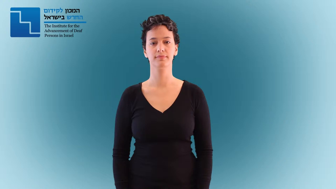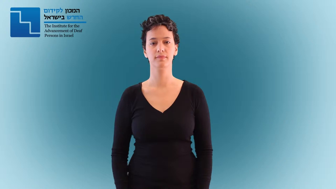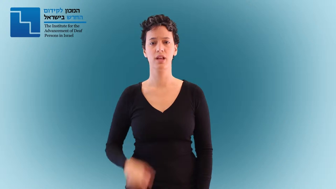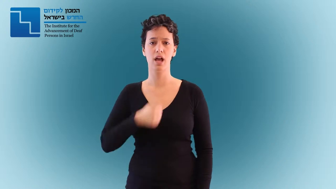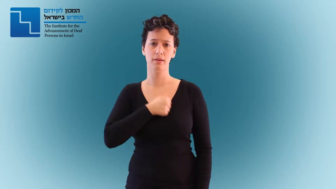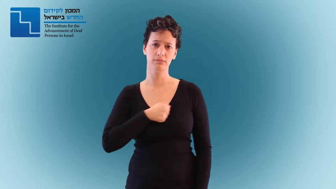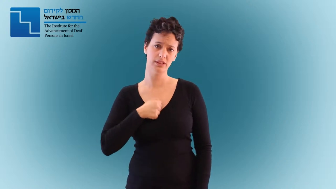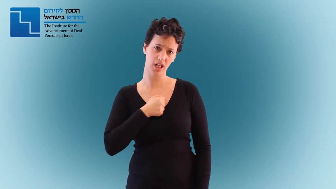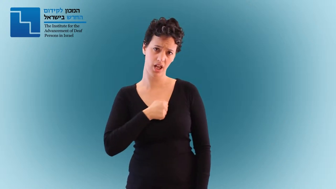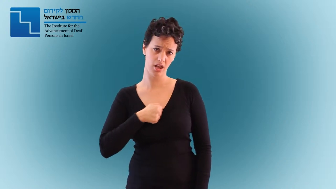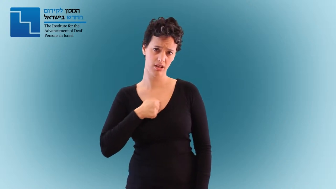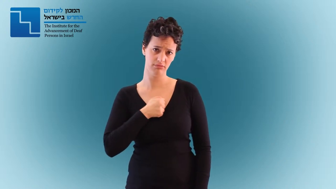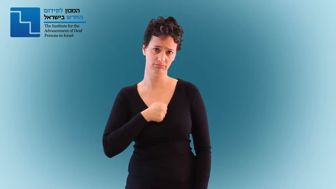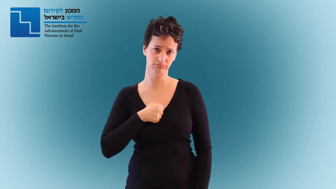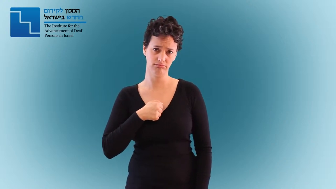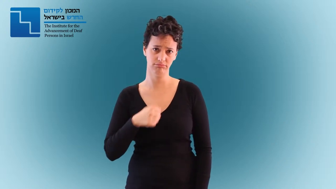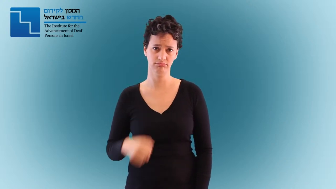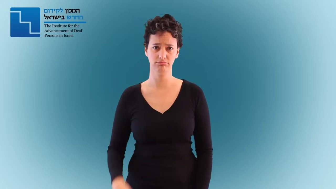להצטער